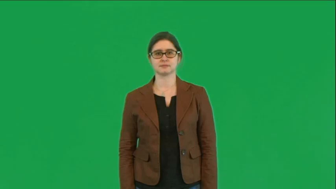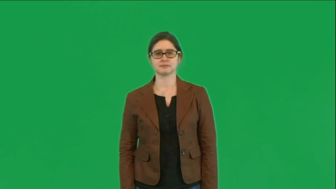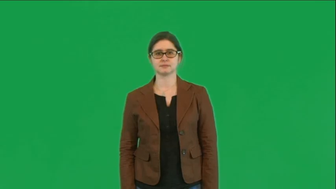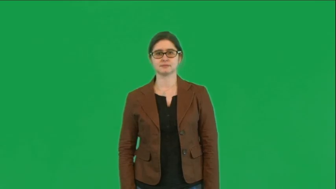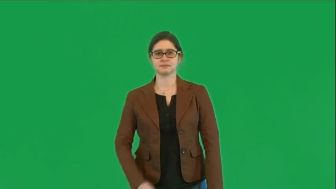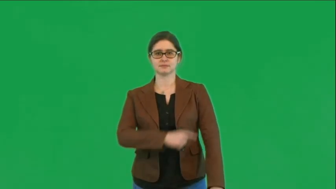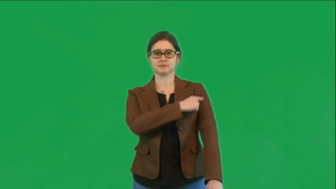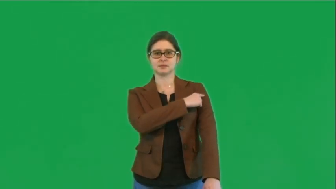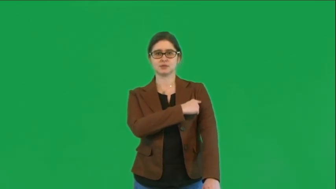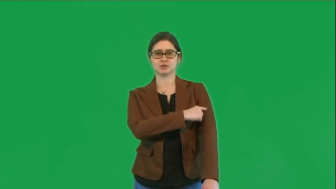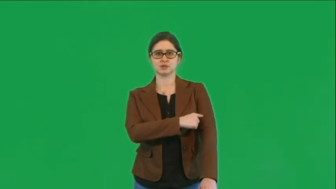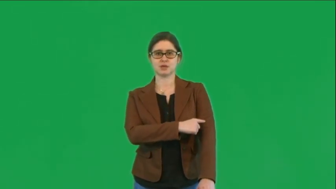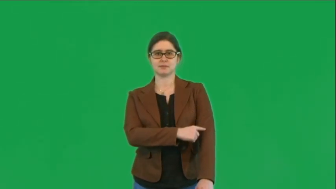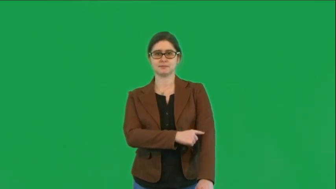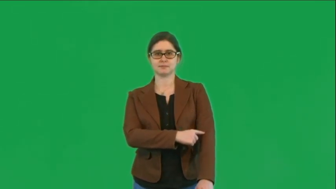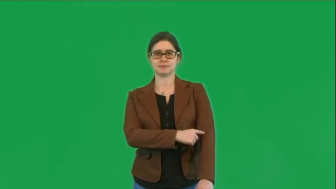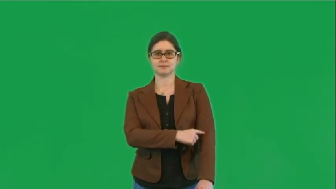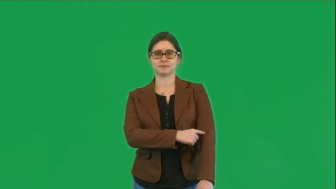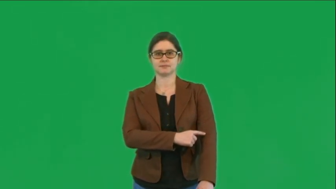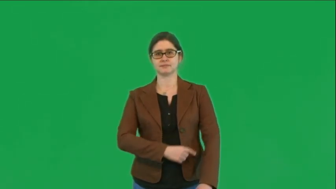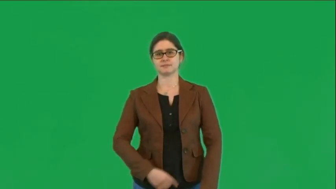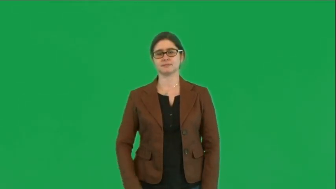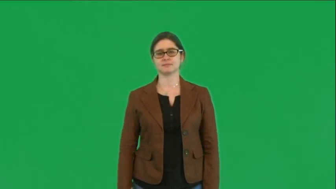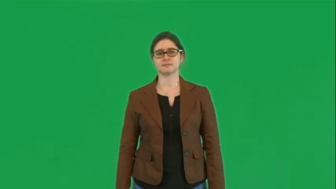żyła